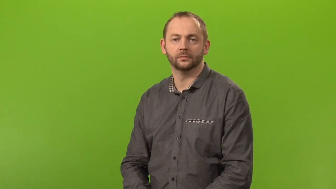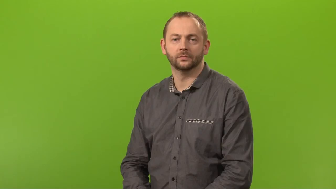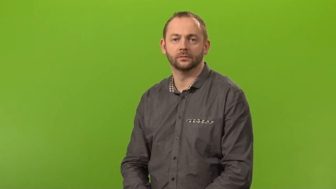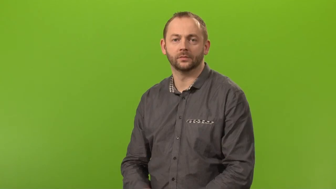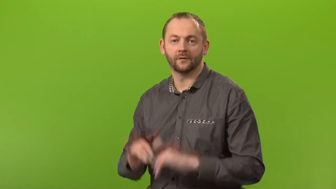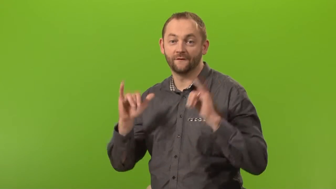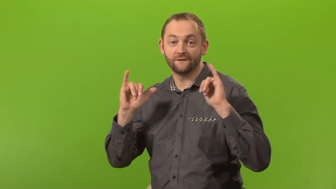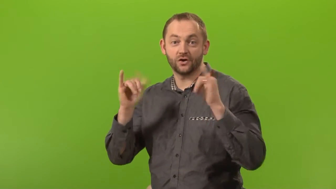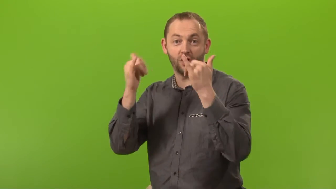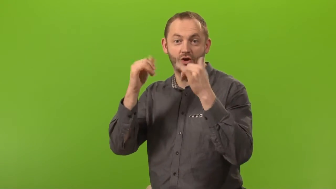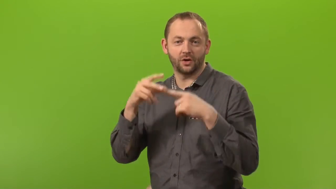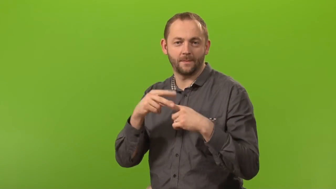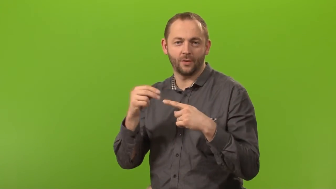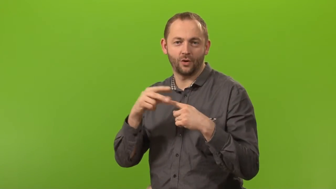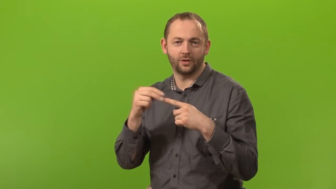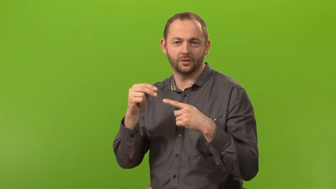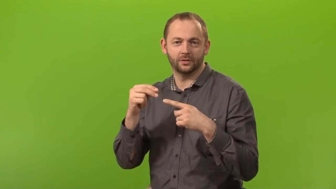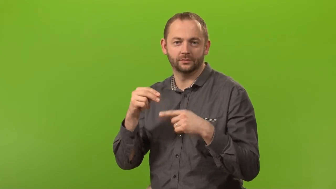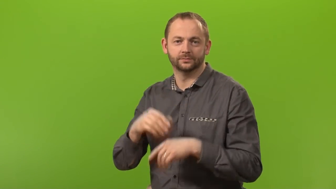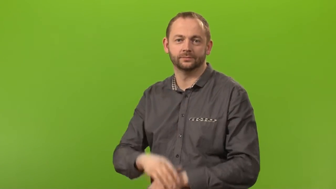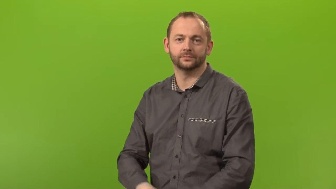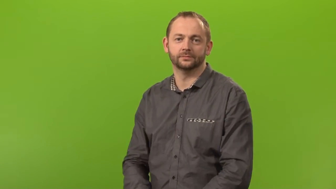Fjörmjólk